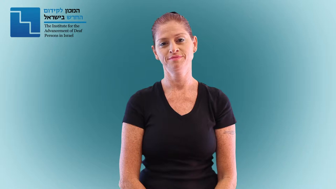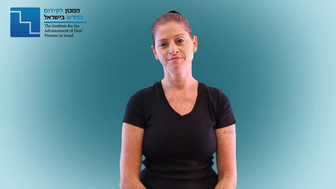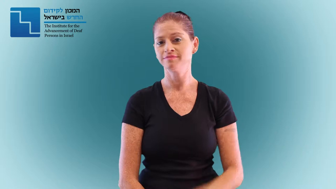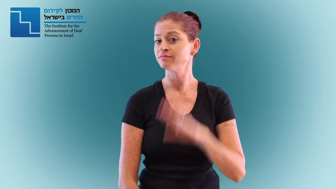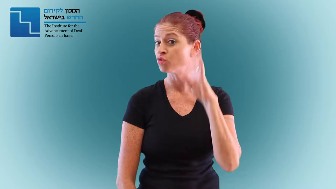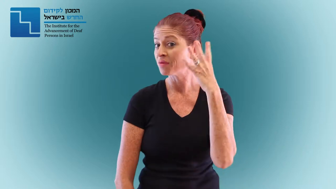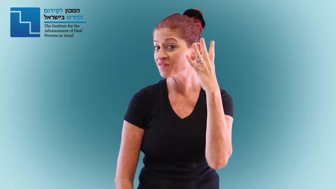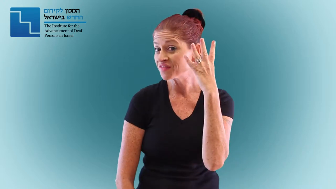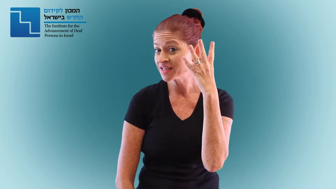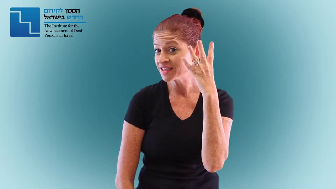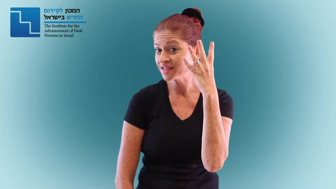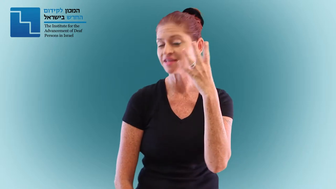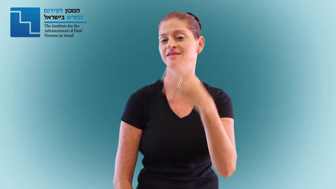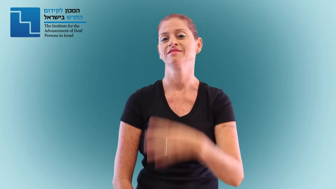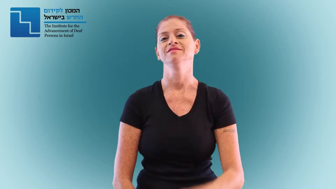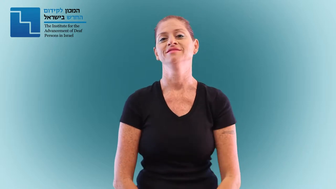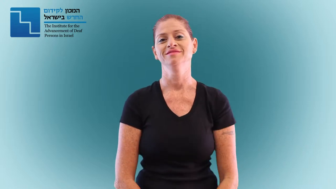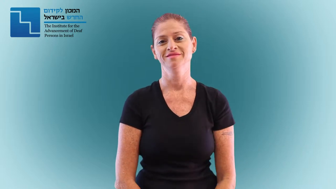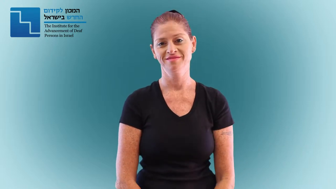יום רביעי